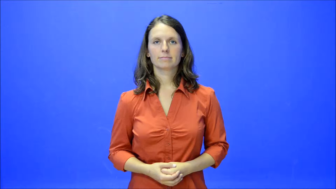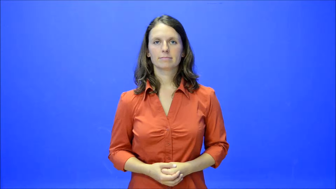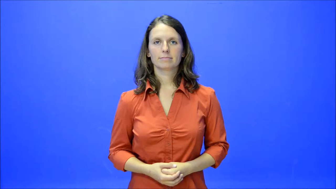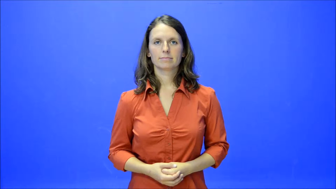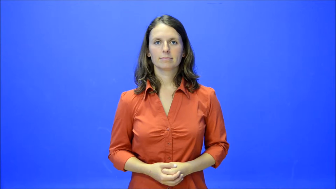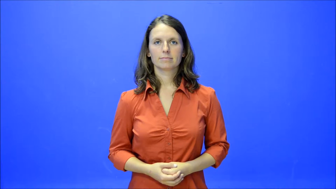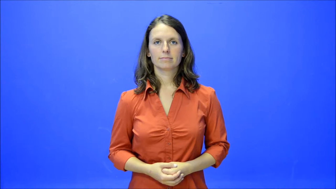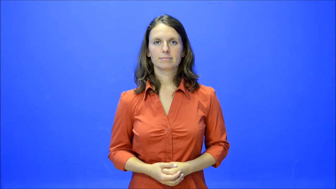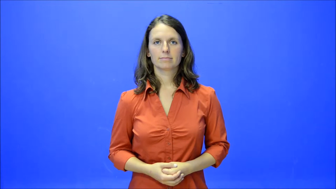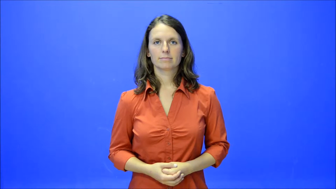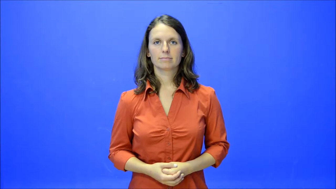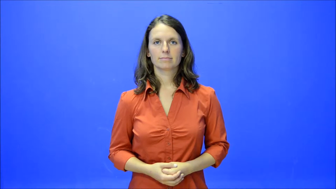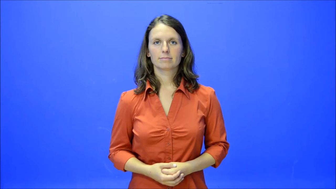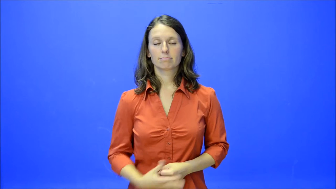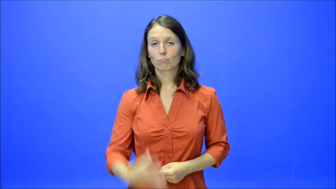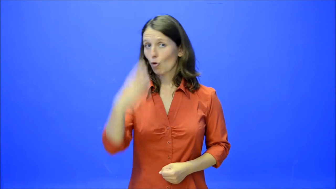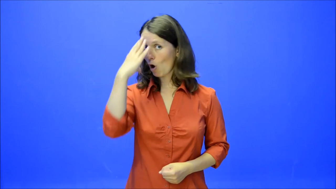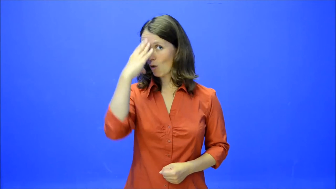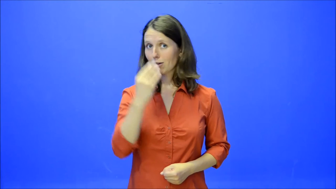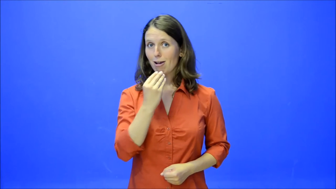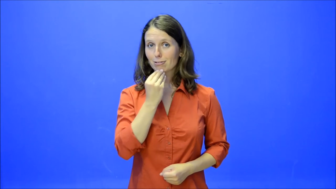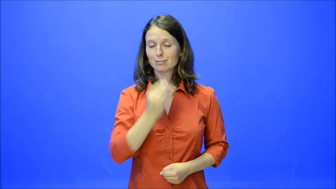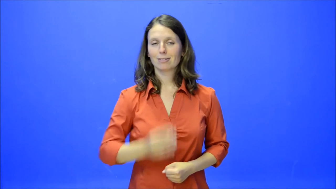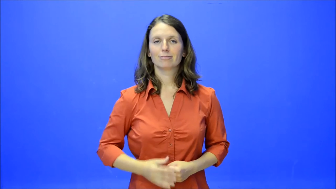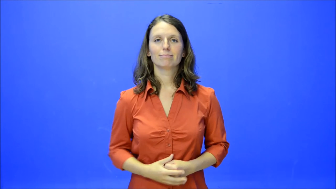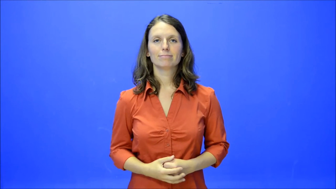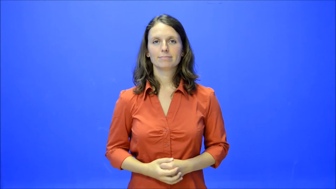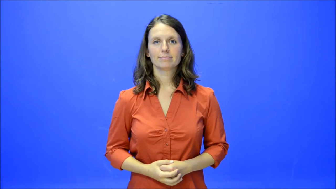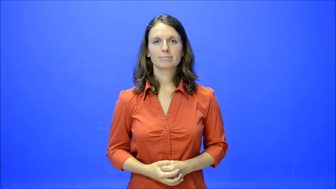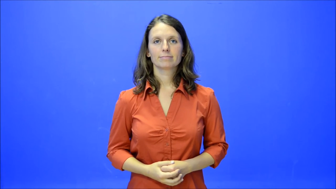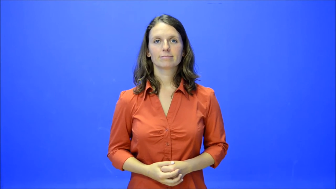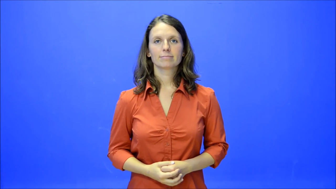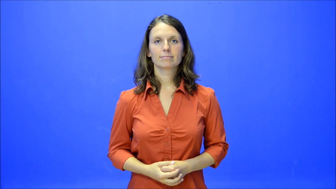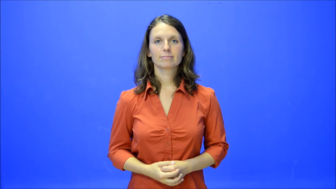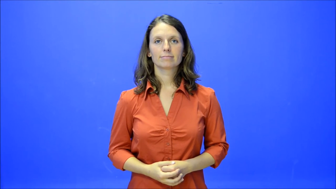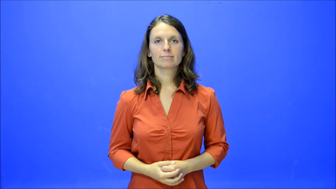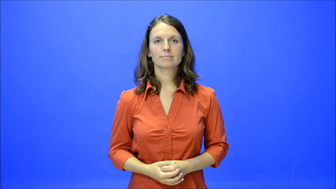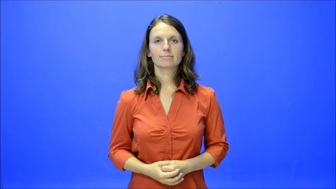obrázek